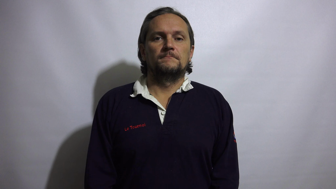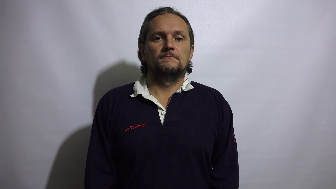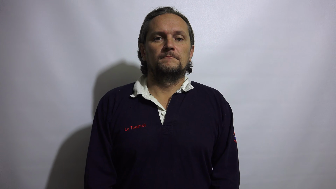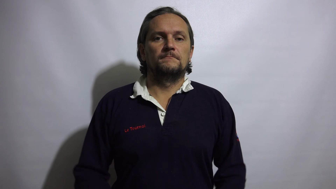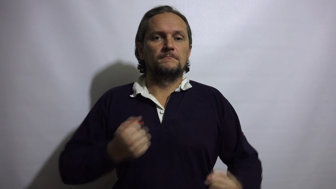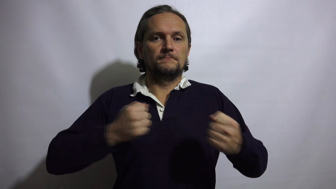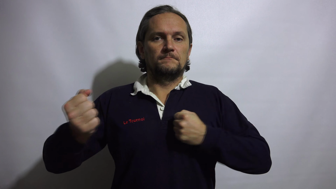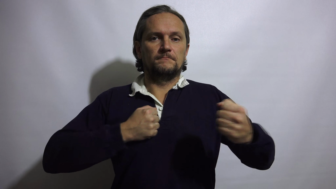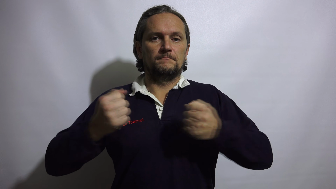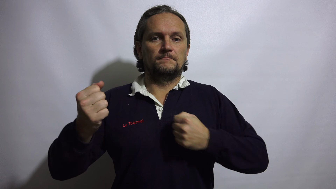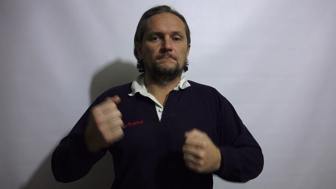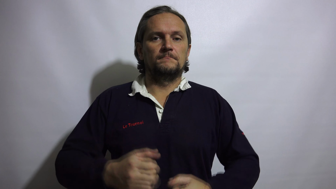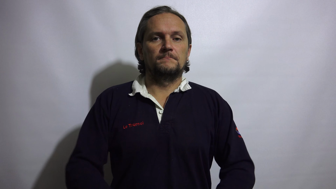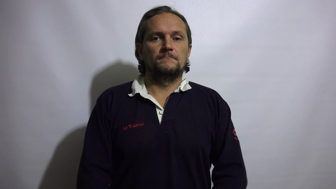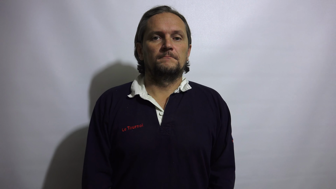Gorille